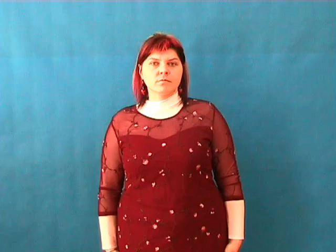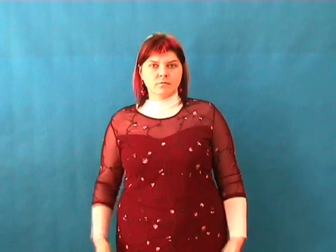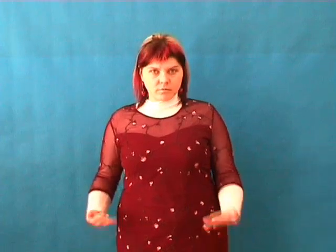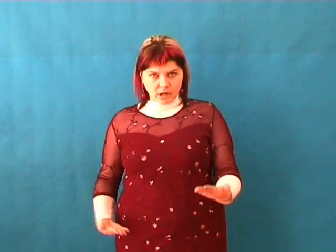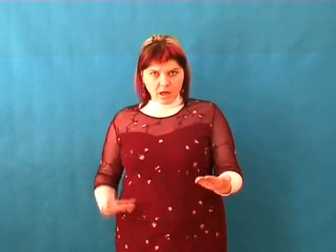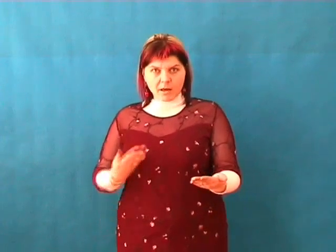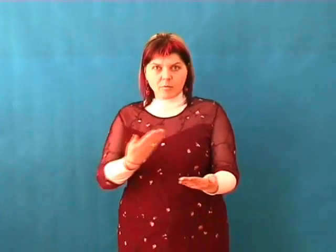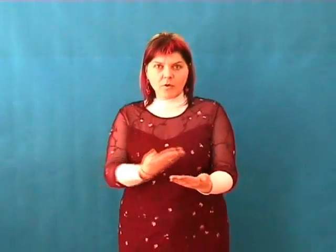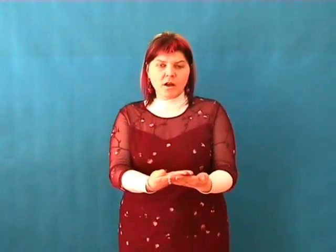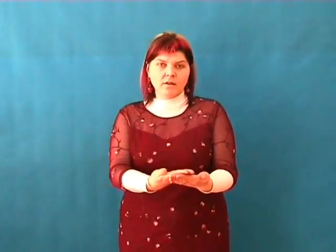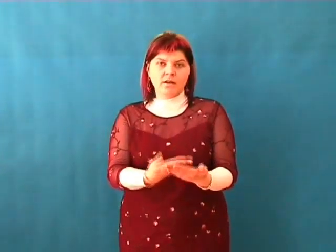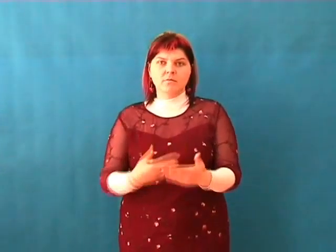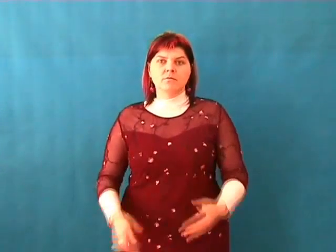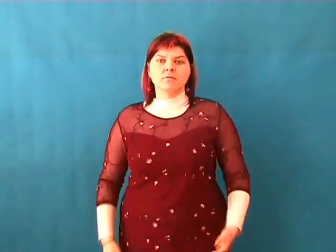podanie